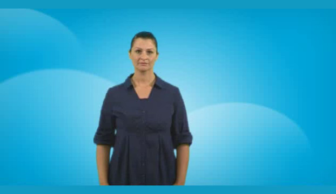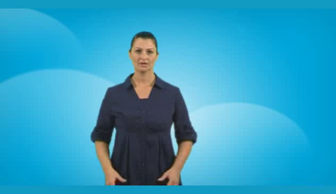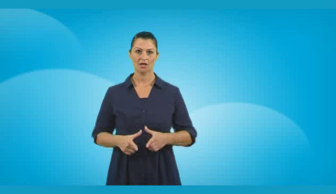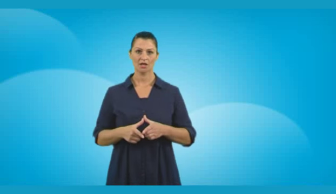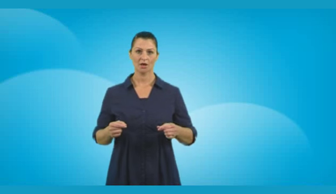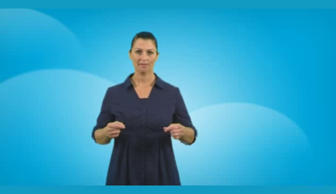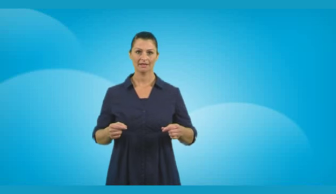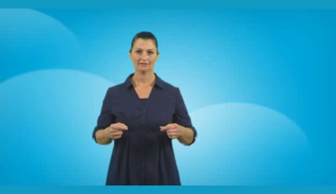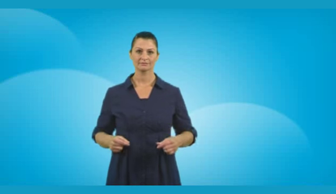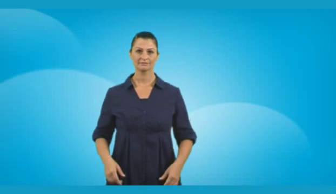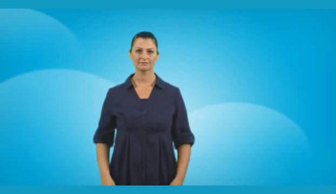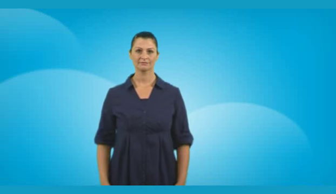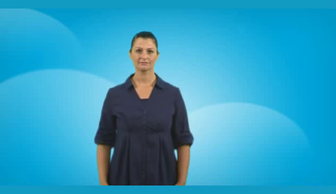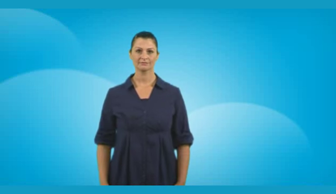Japán